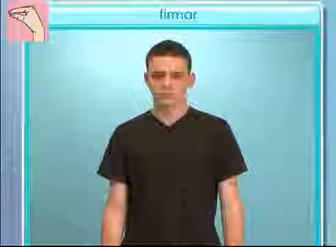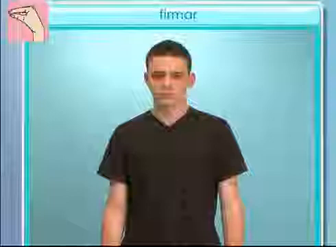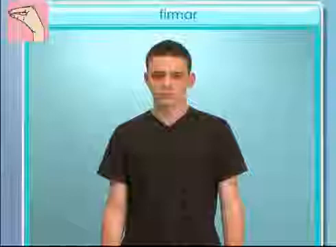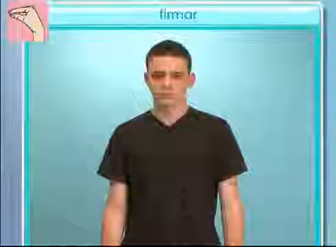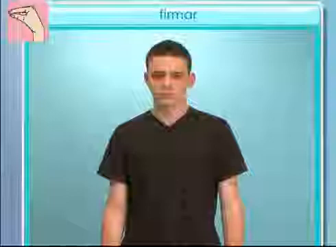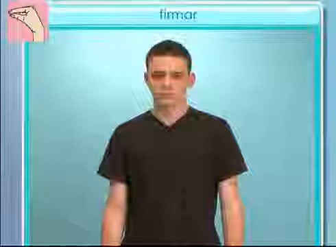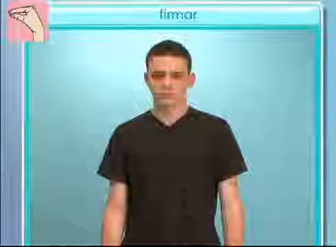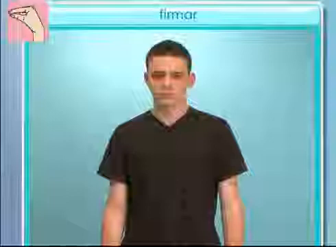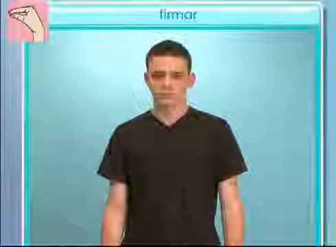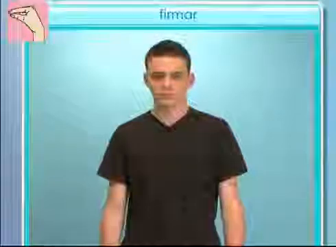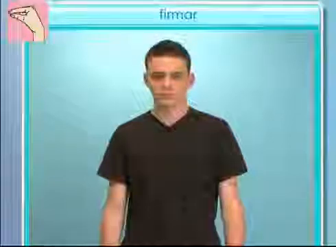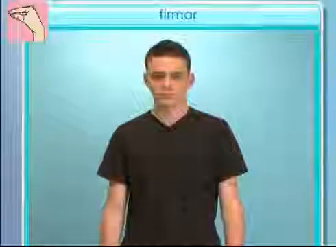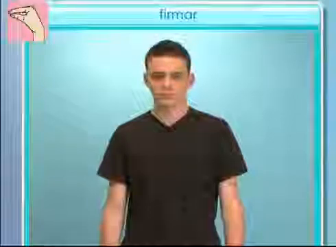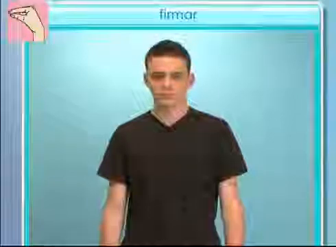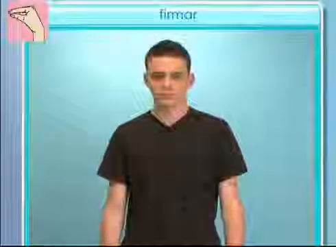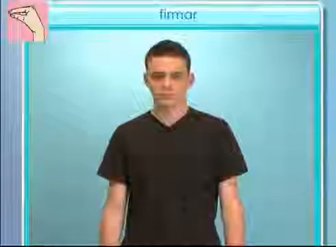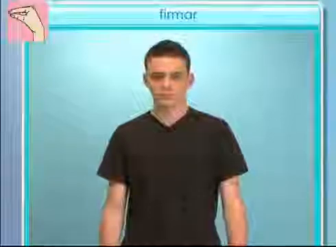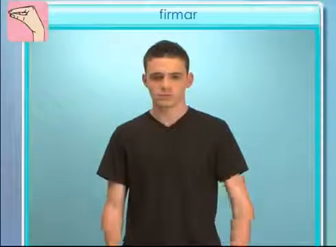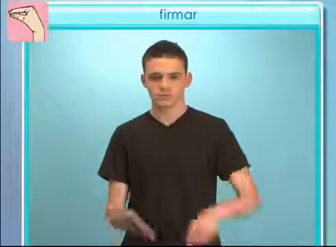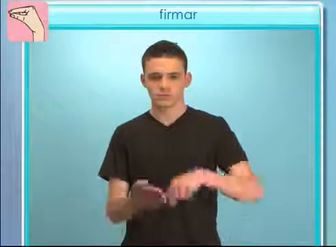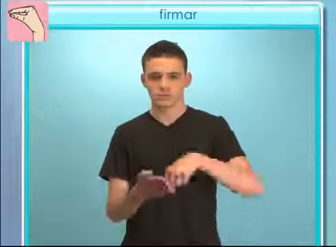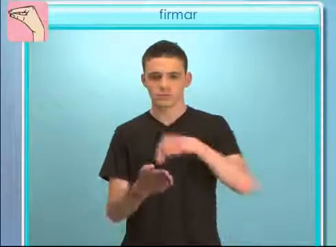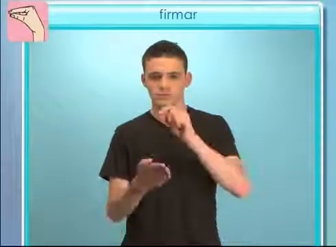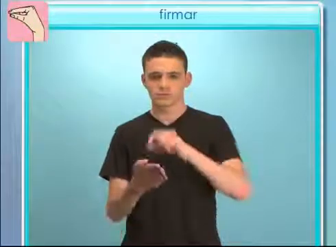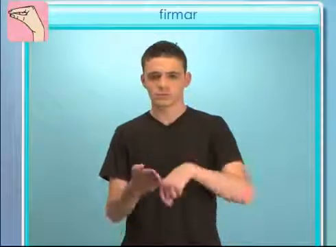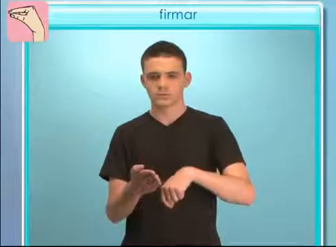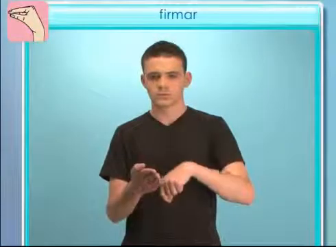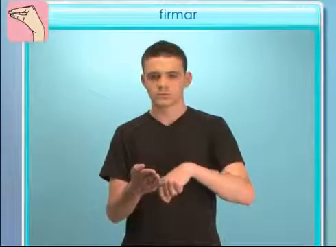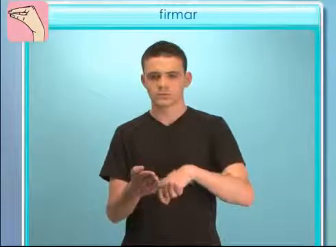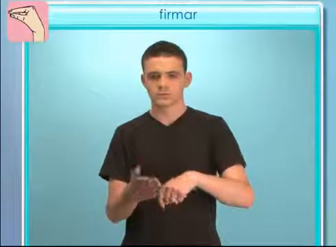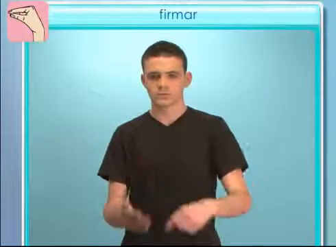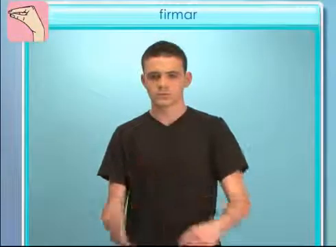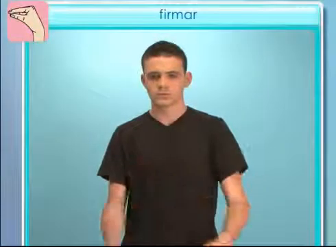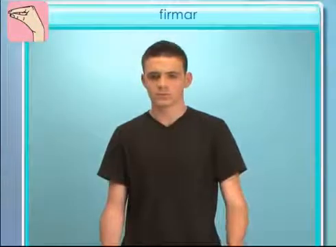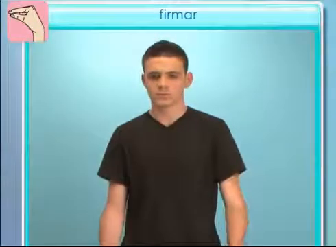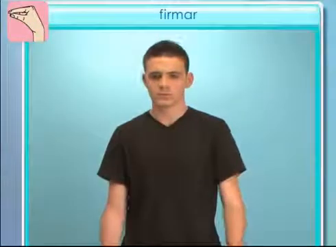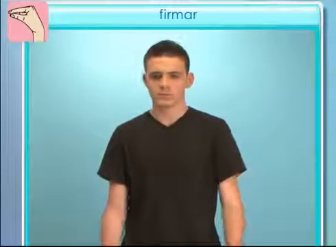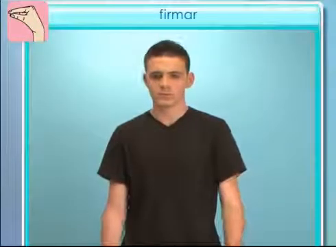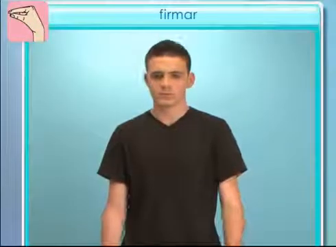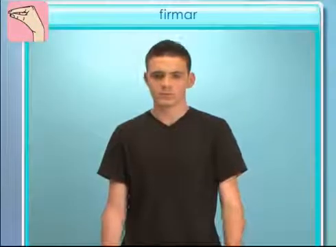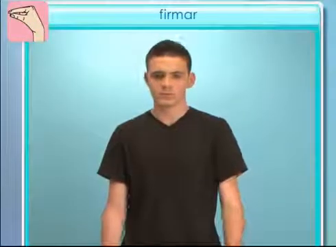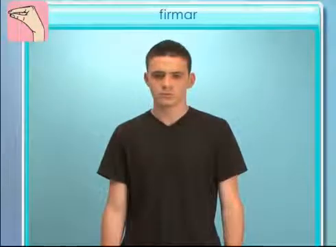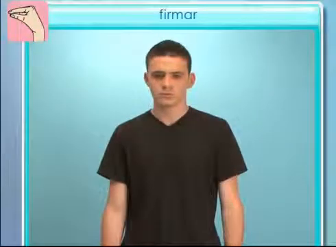Firmar